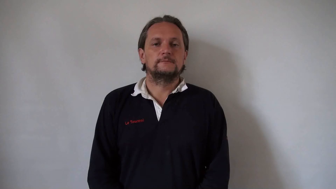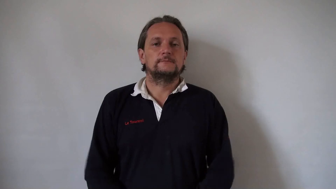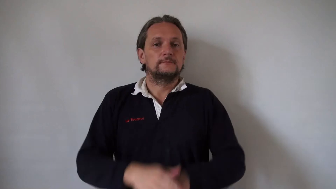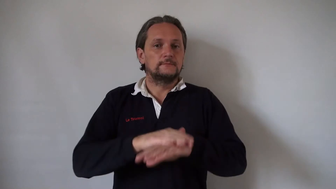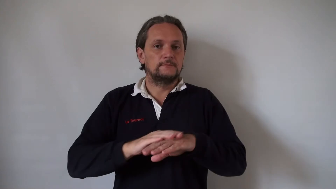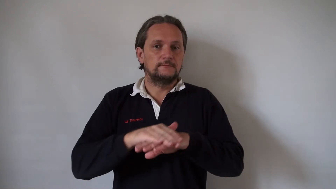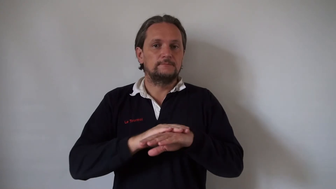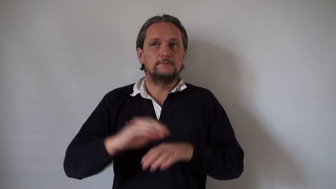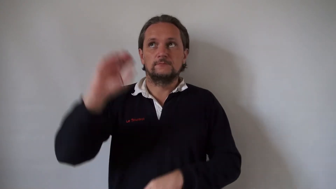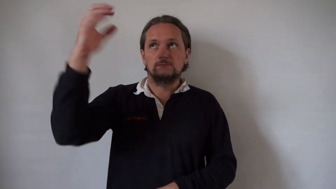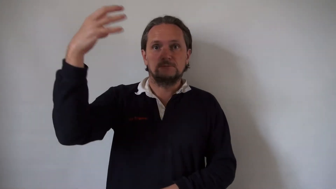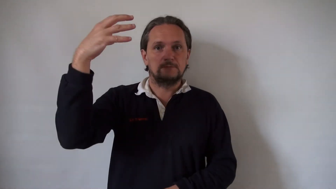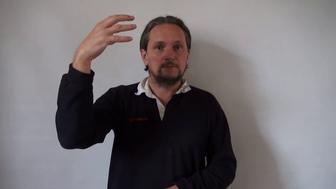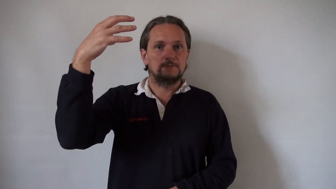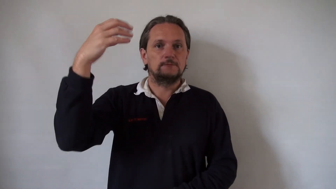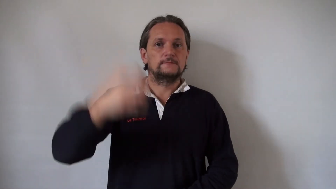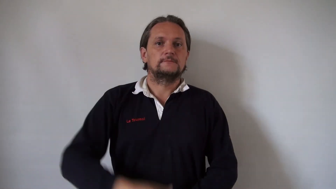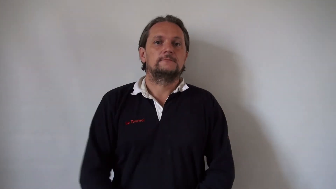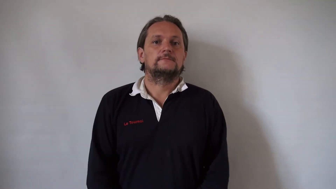Crème solaire